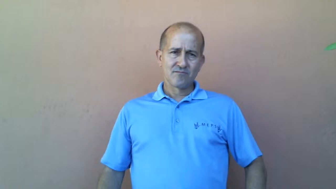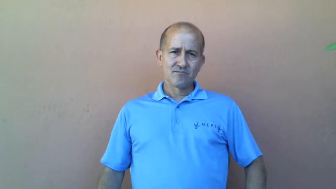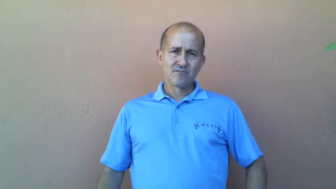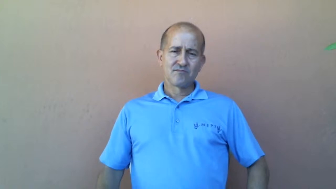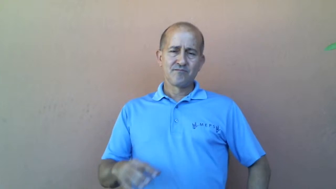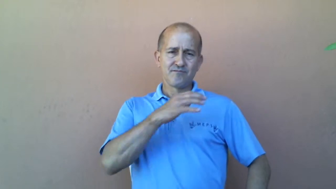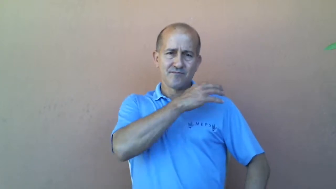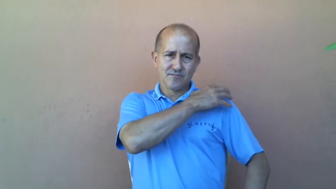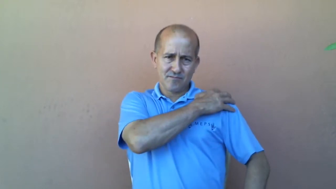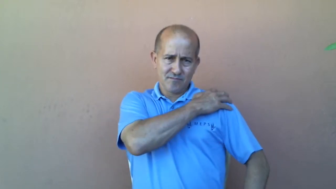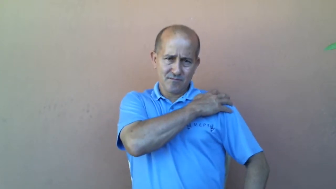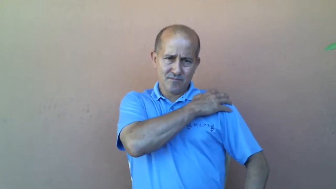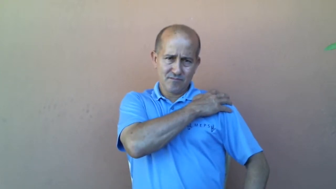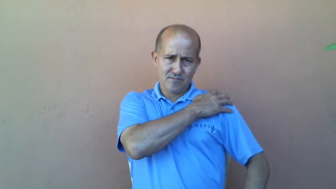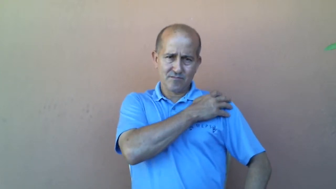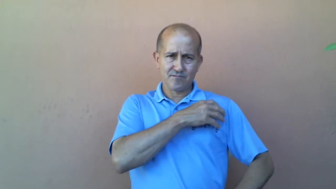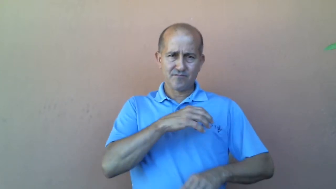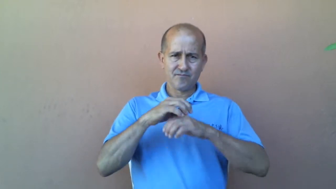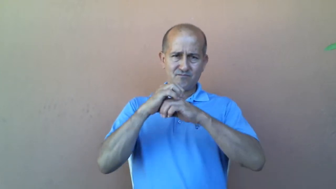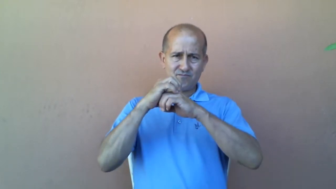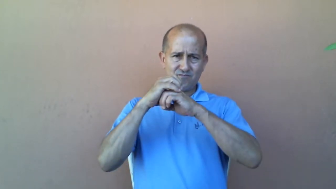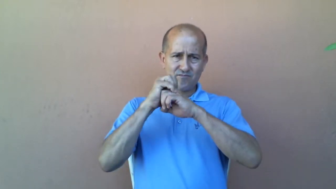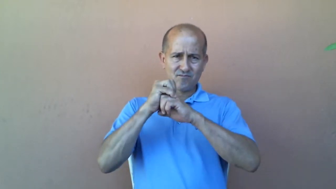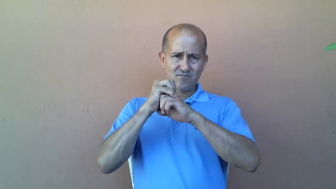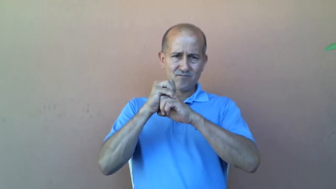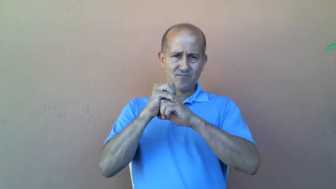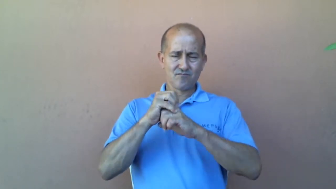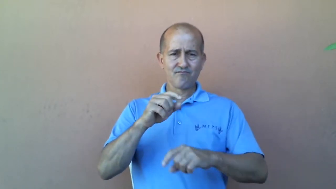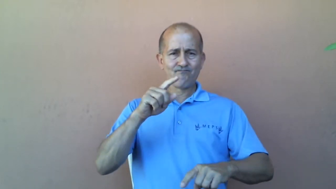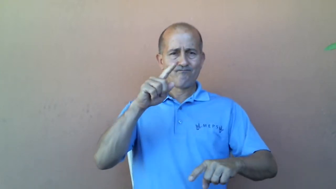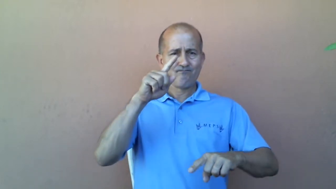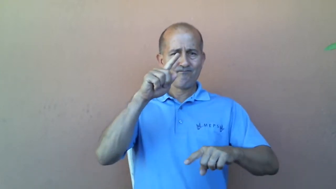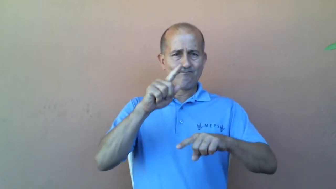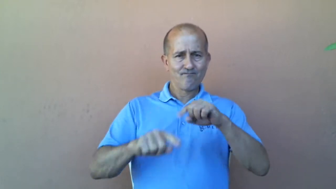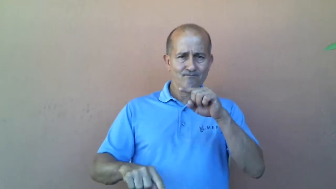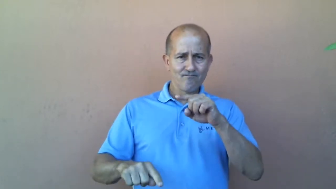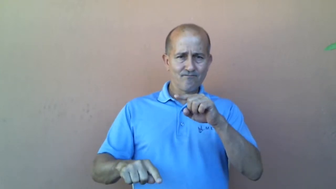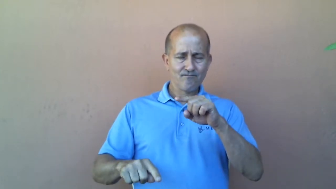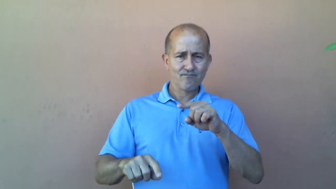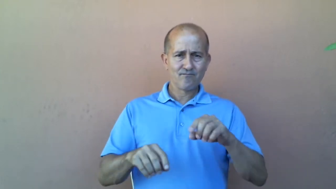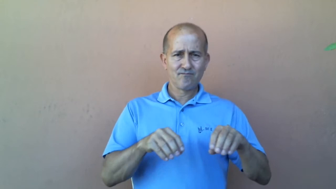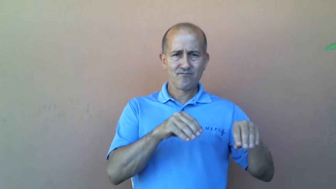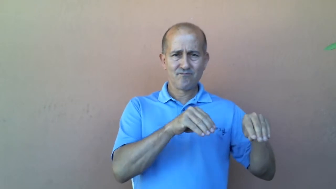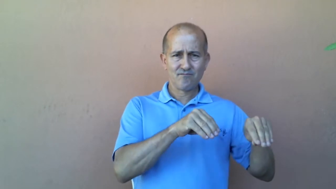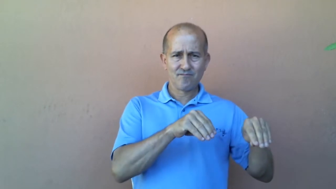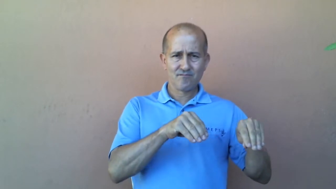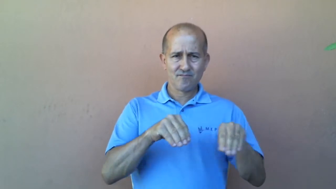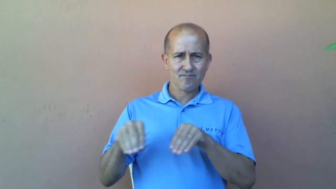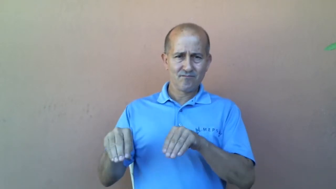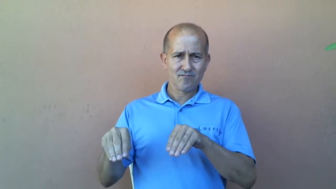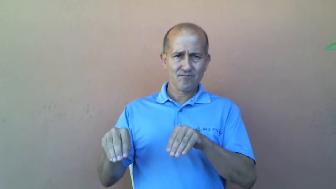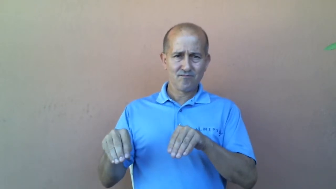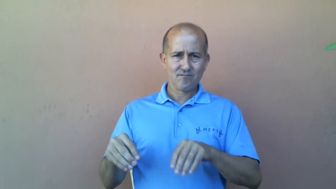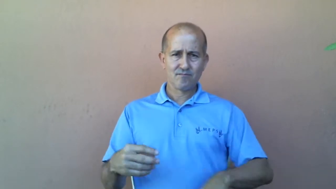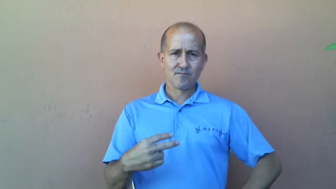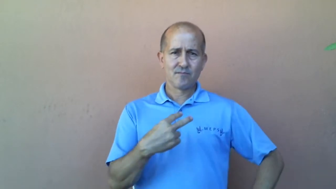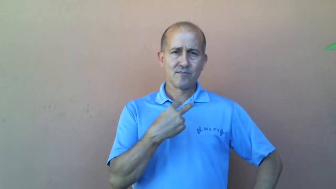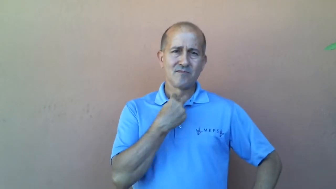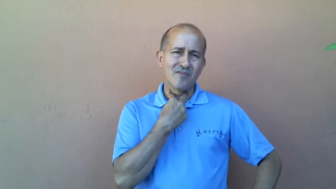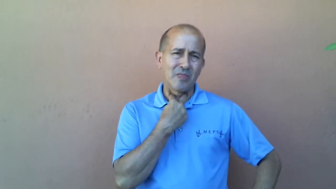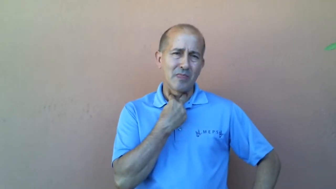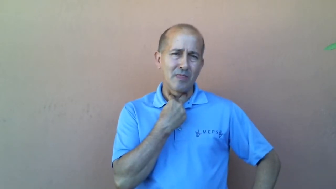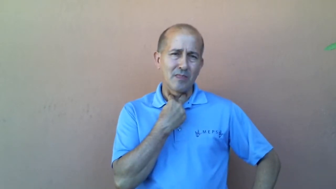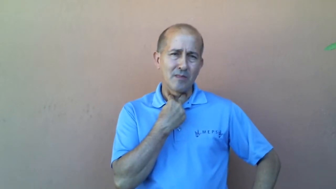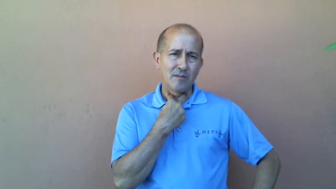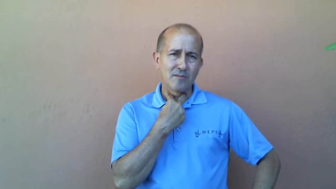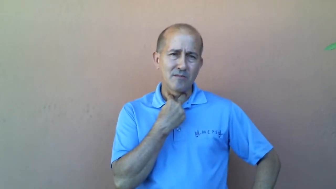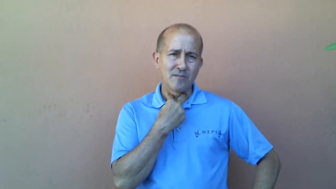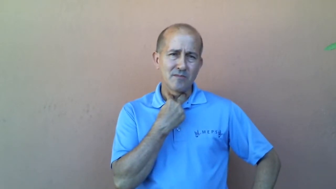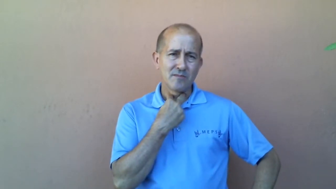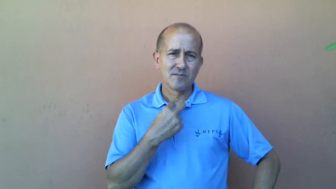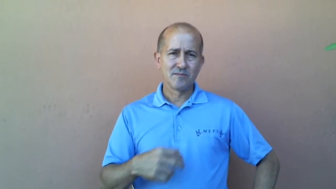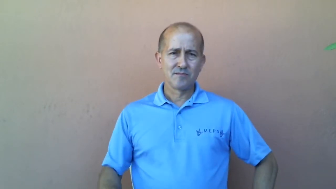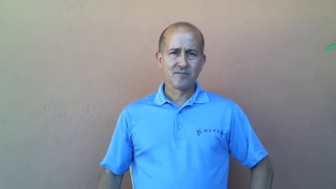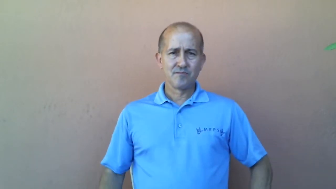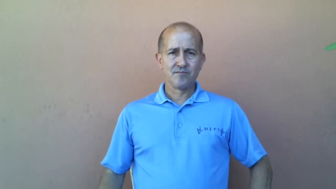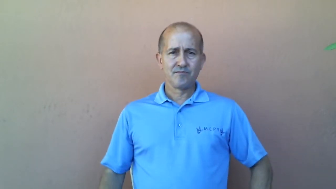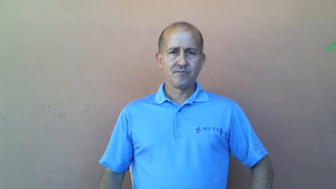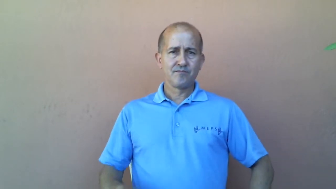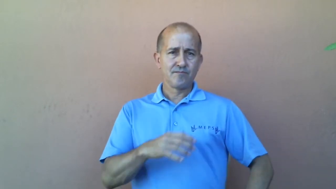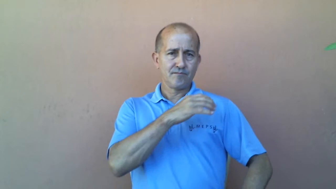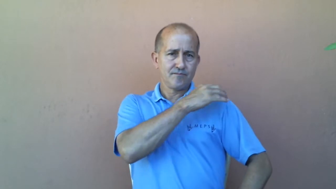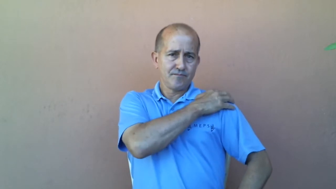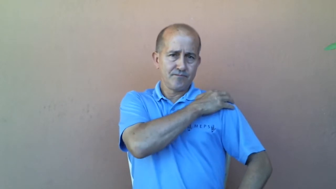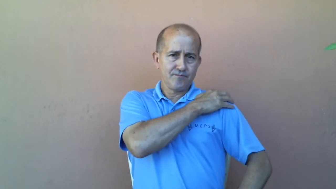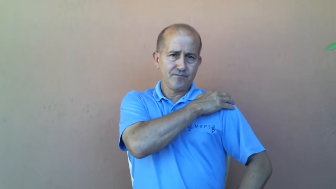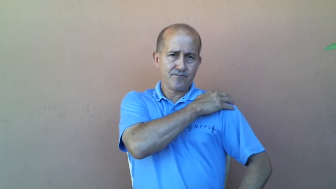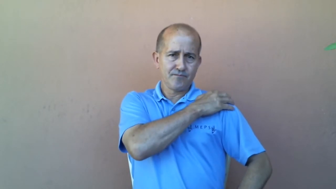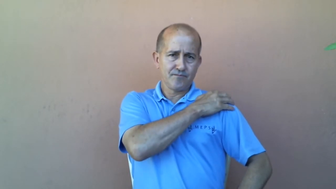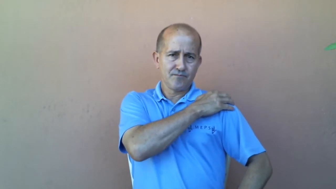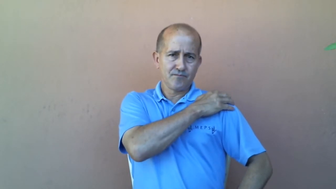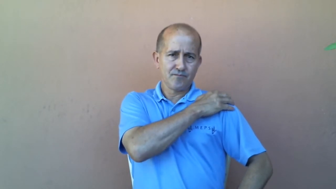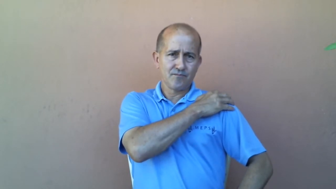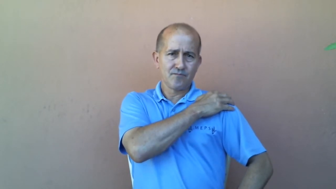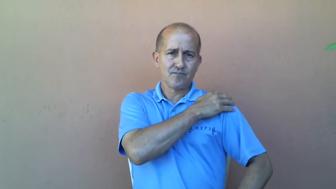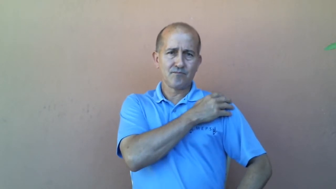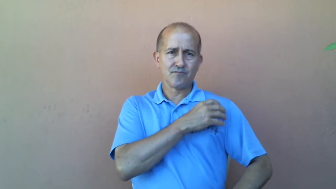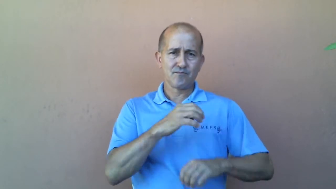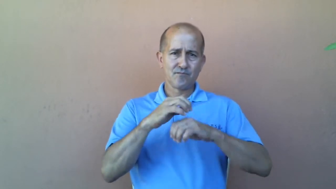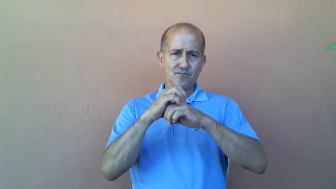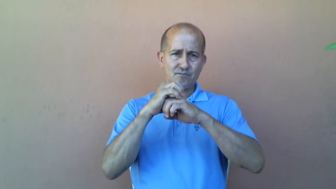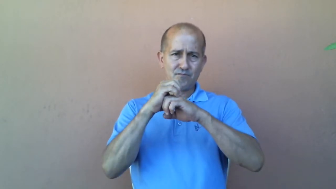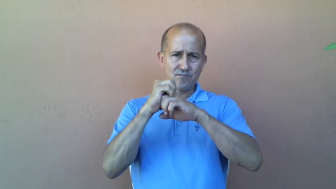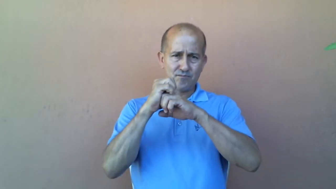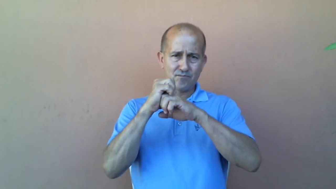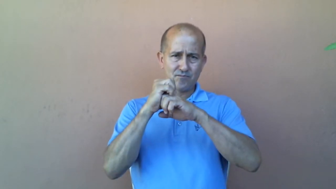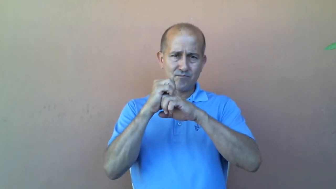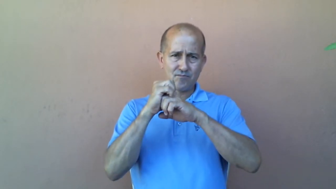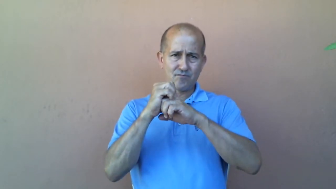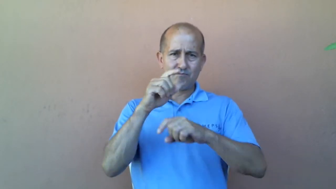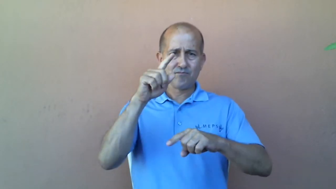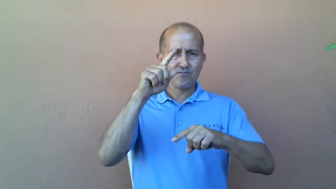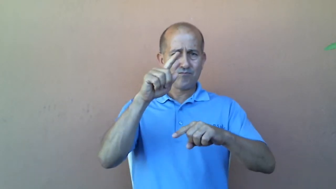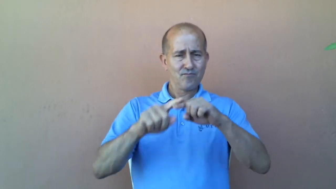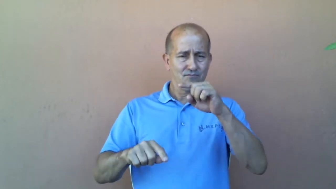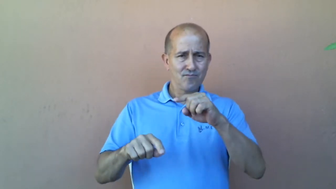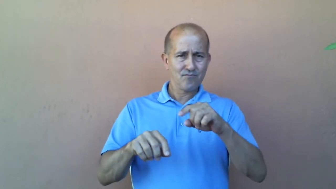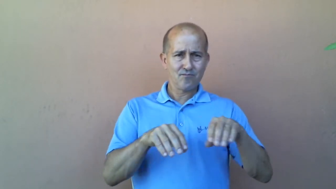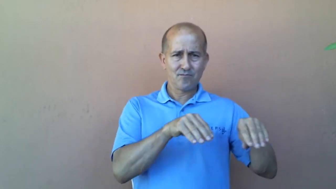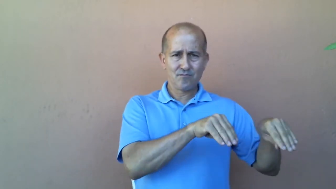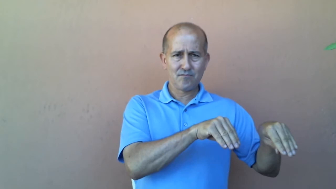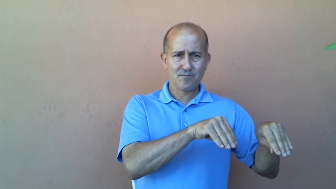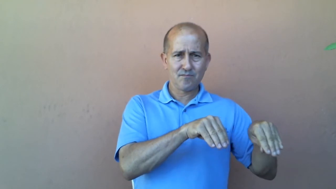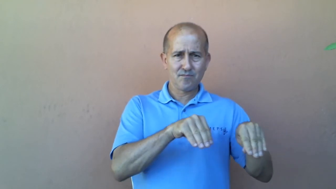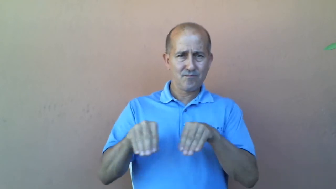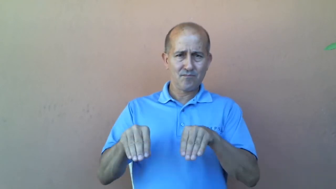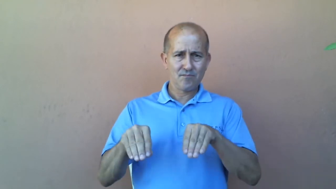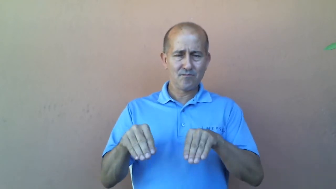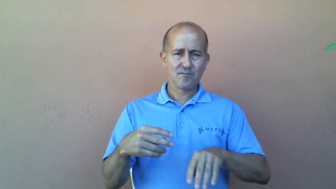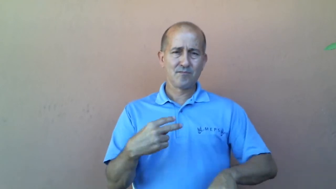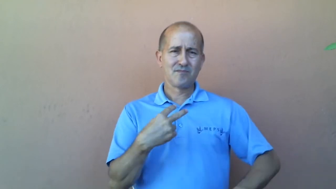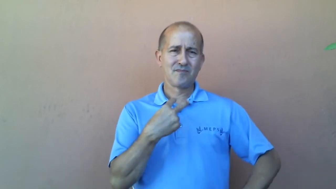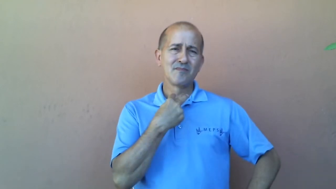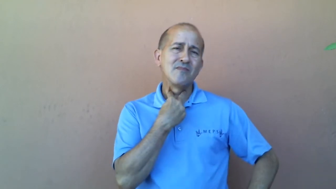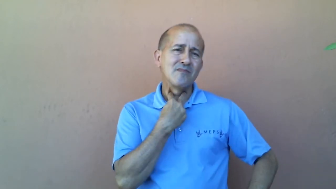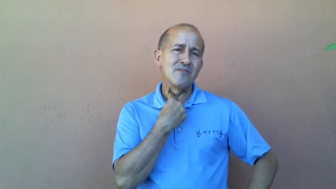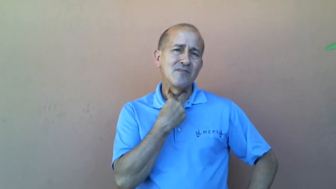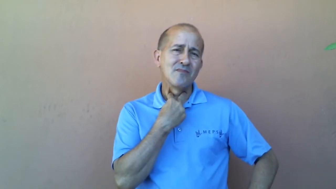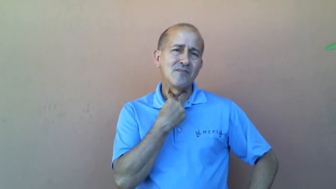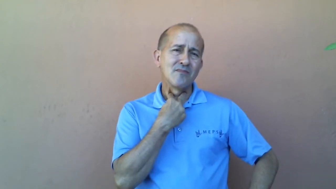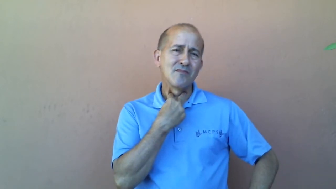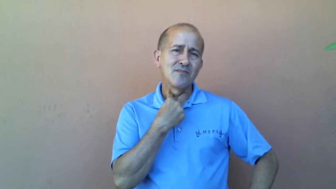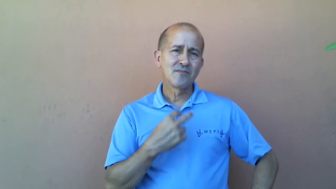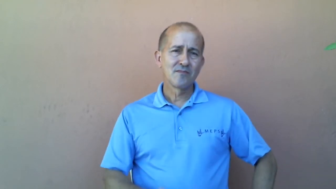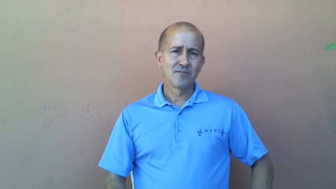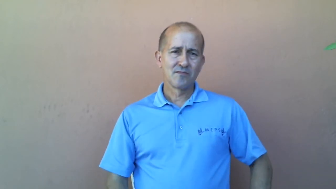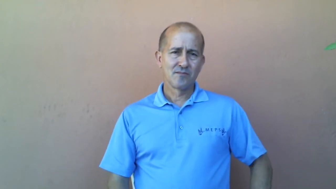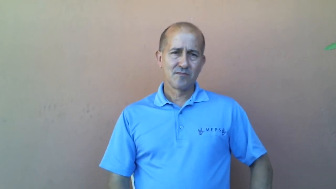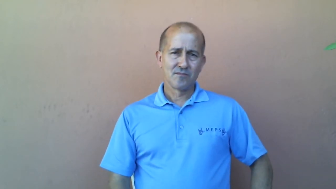bursitis